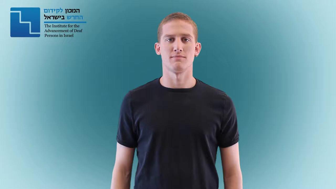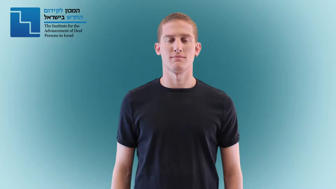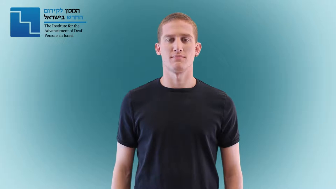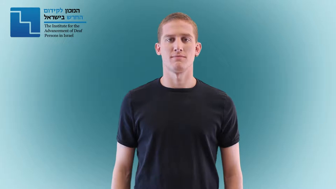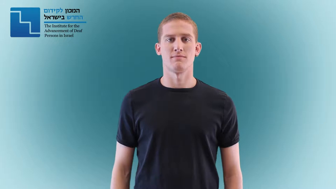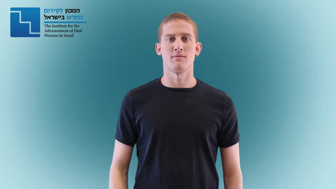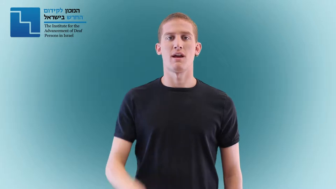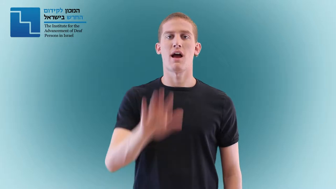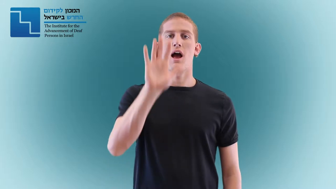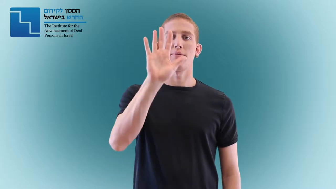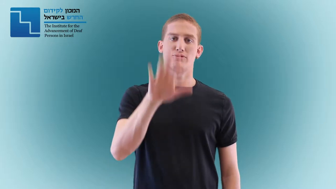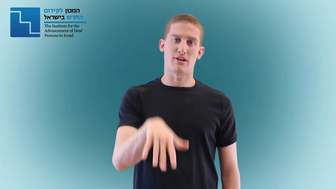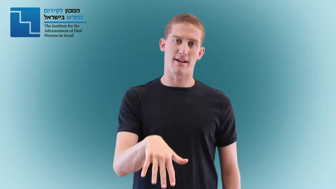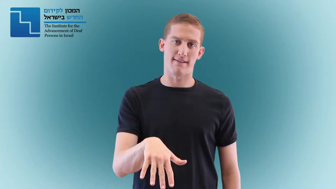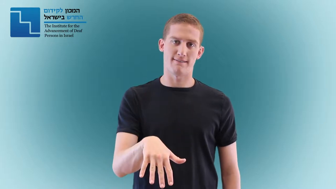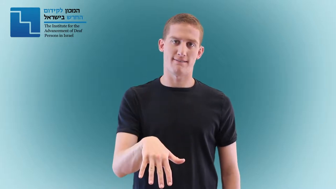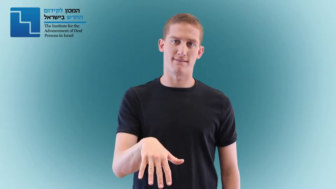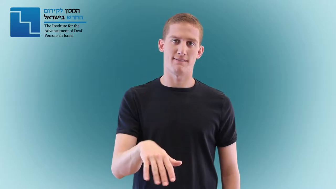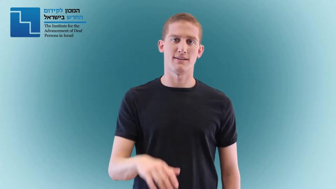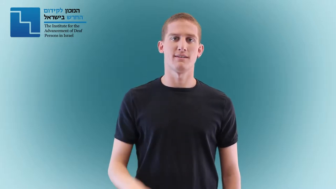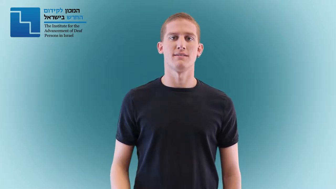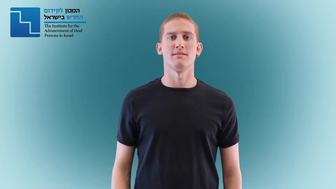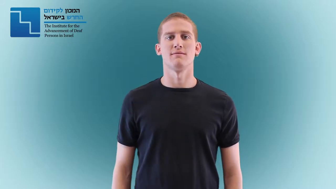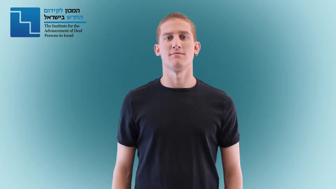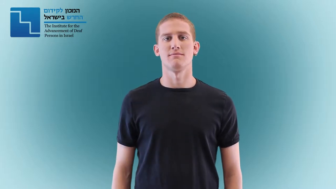חמשת אלפים